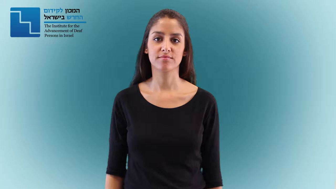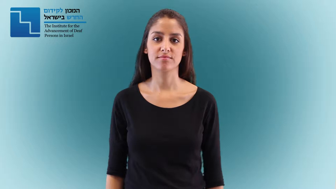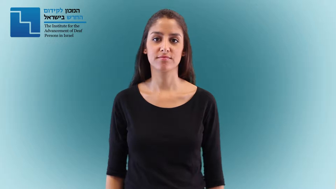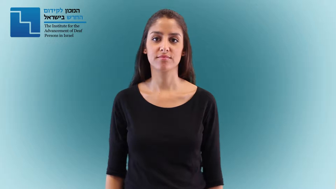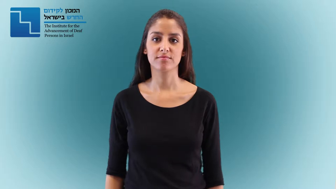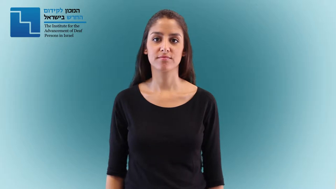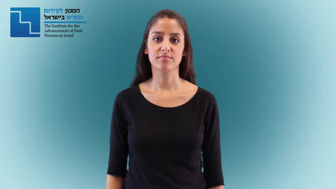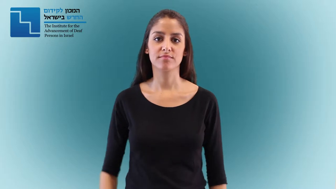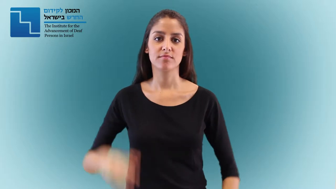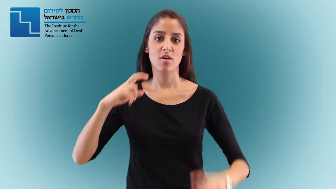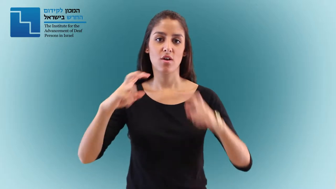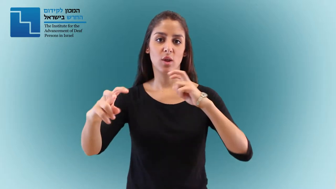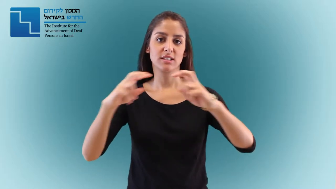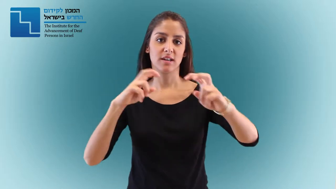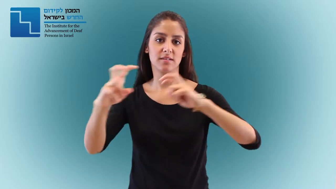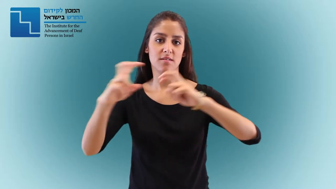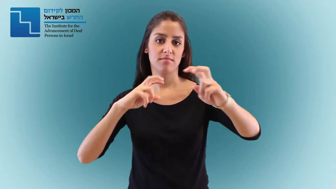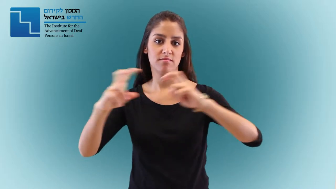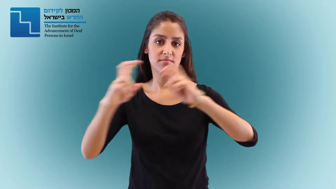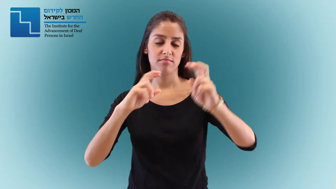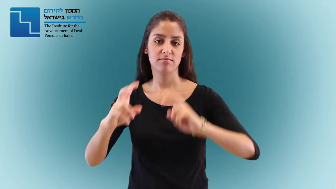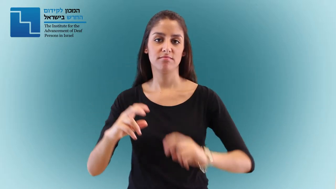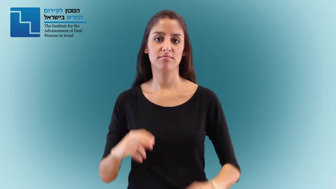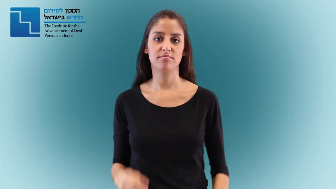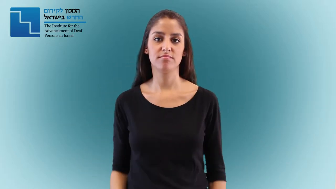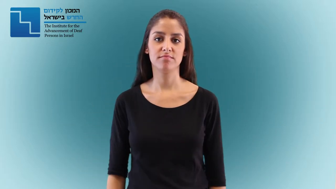אוטוסטרדה (דרך מהירה)